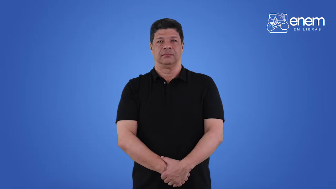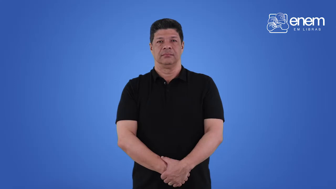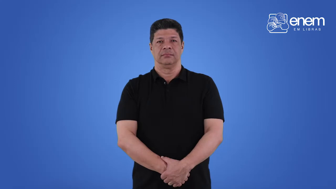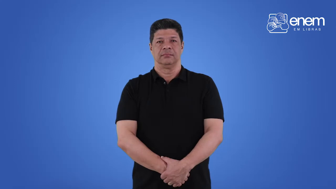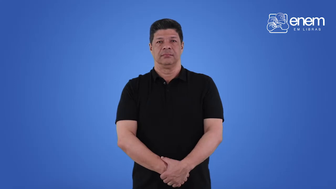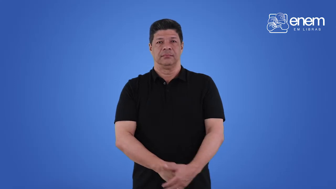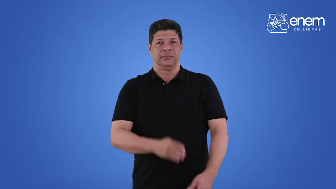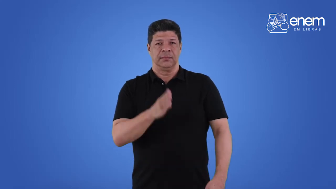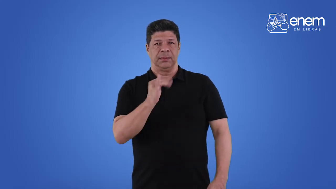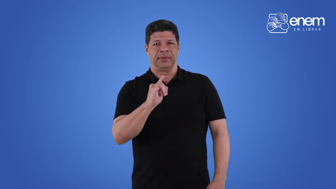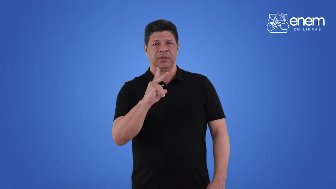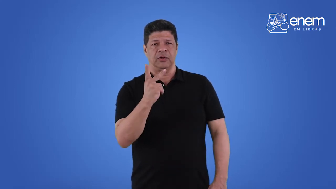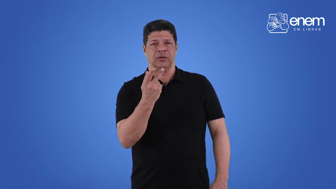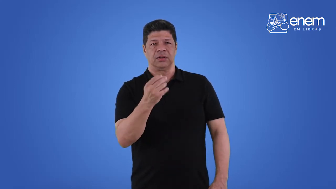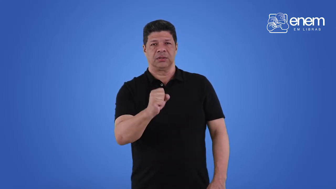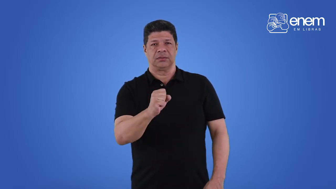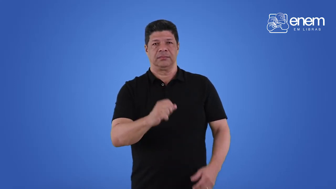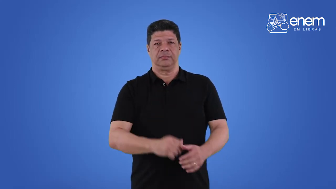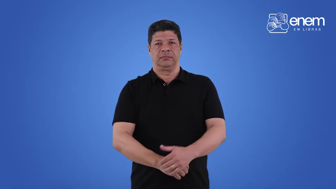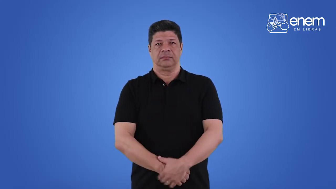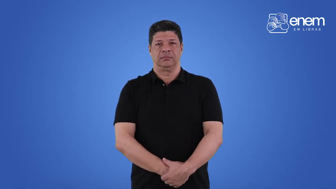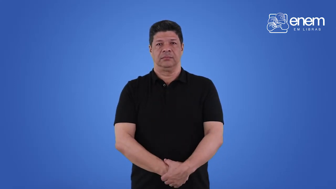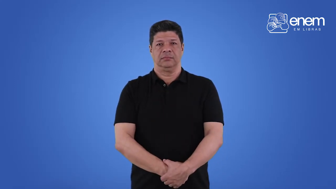Bilhões